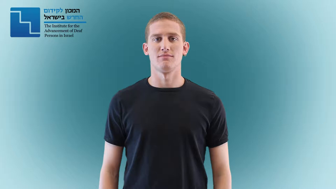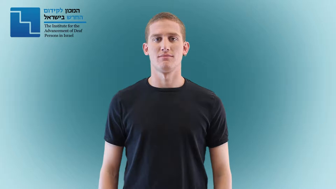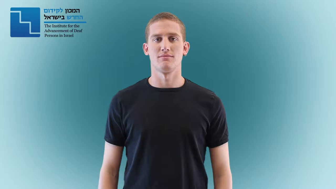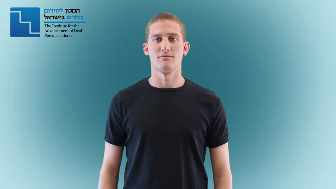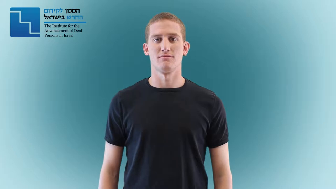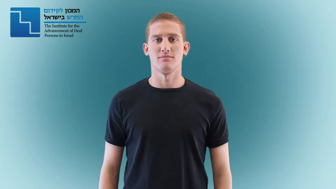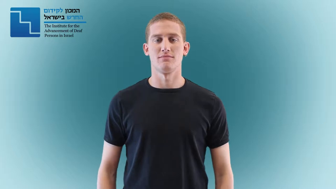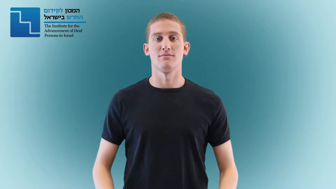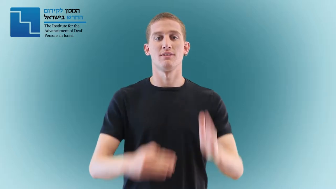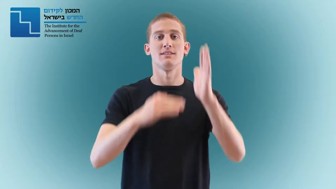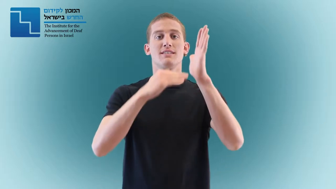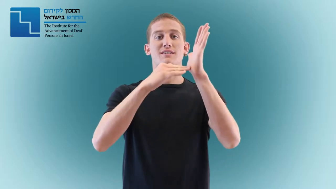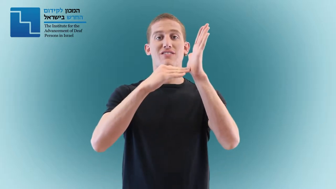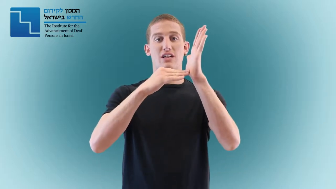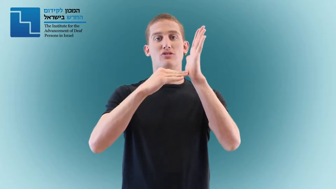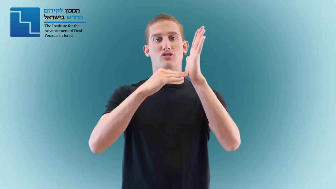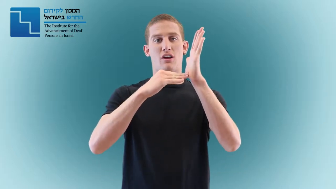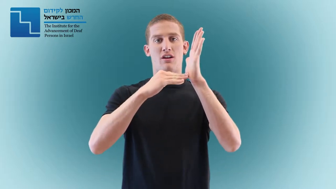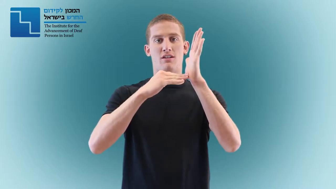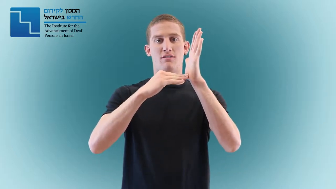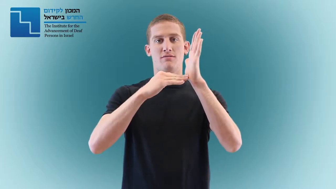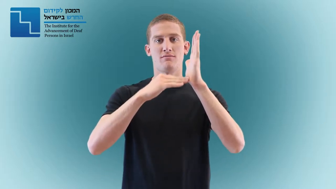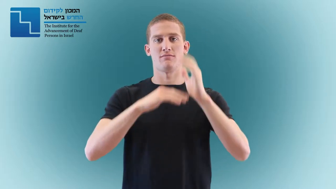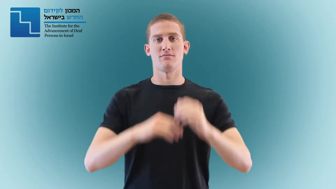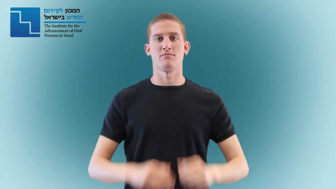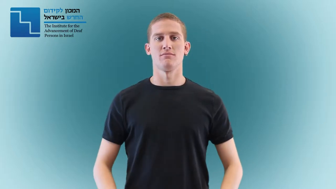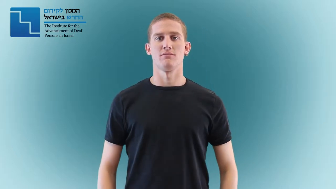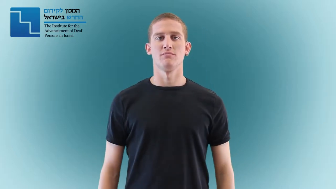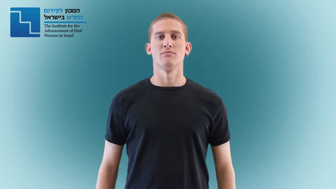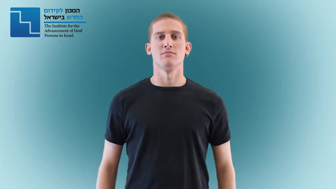זווית ישרה